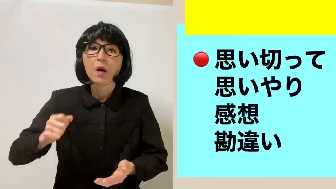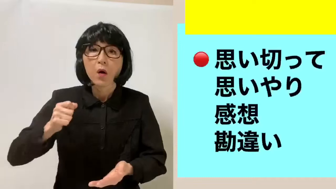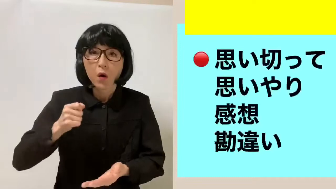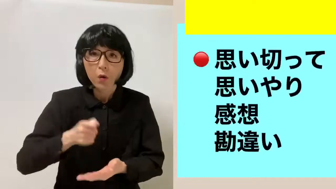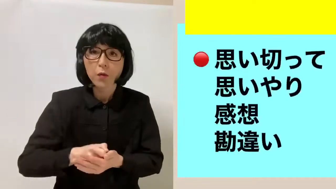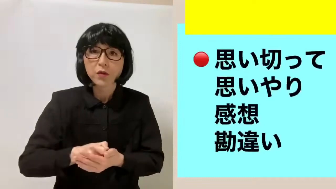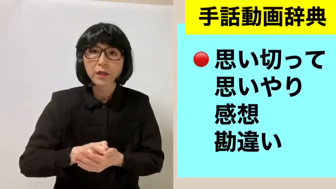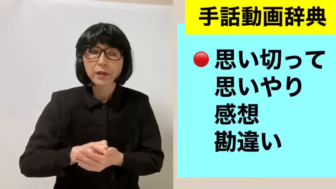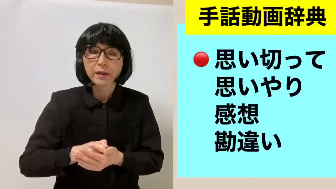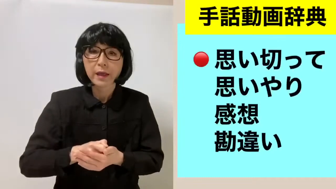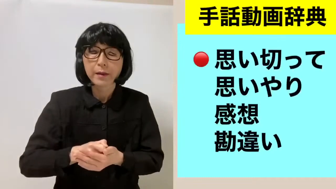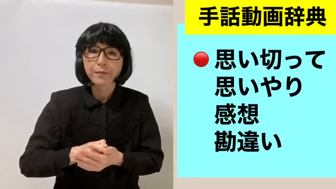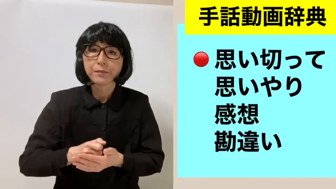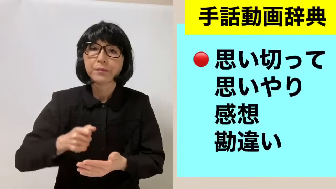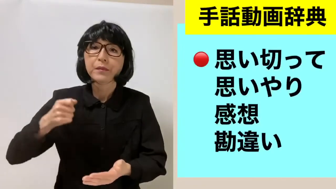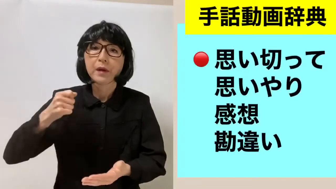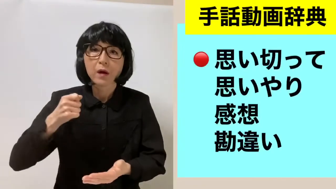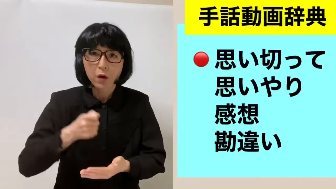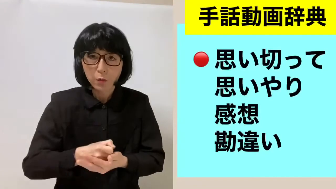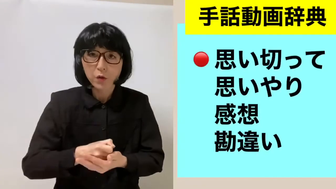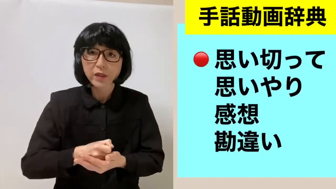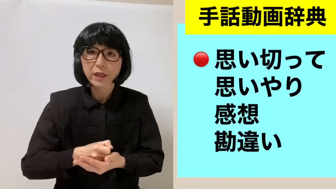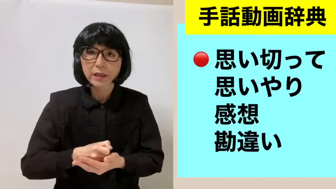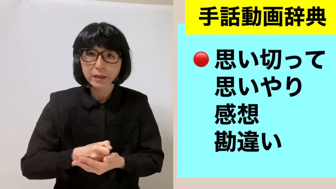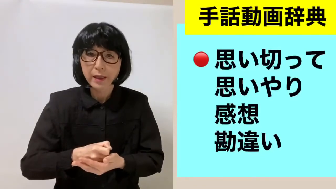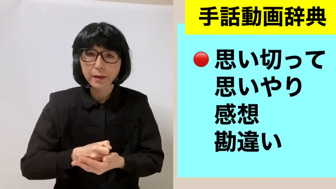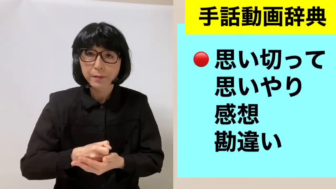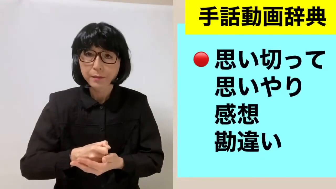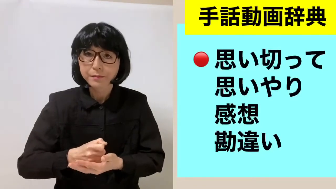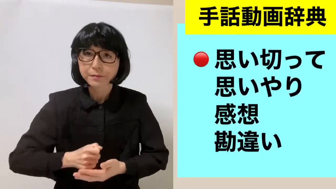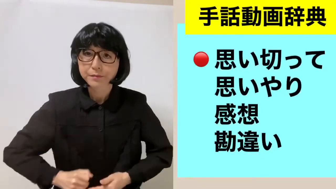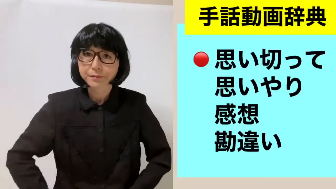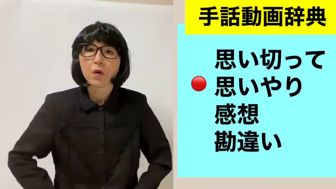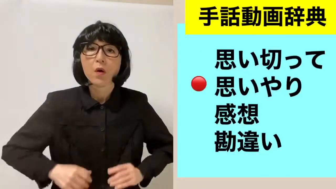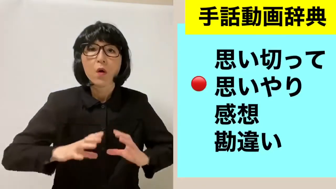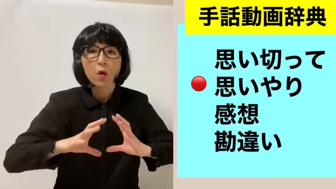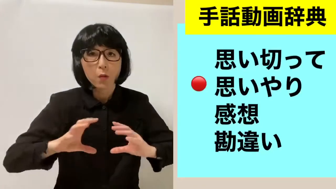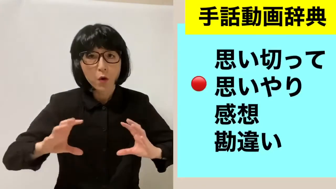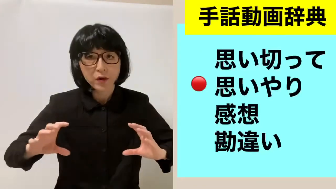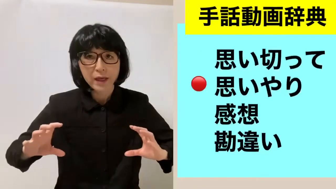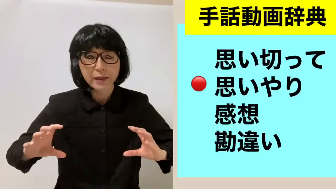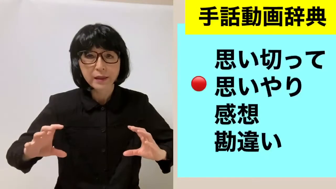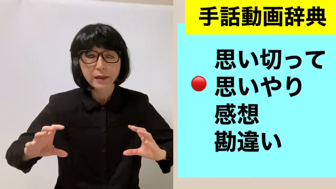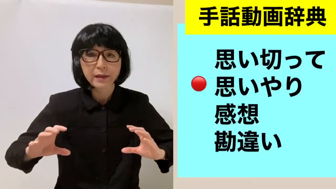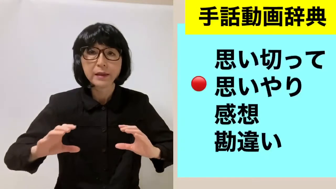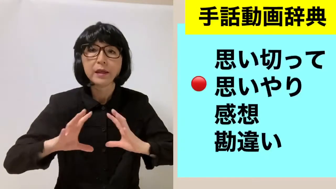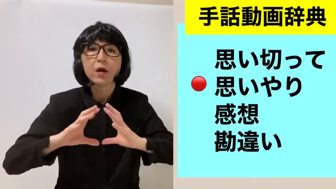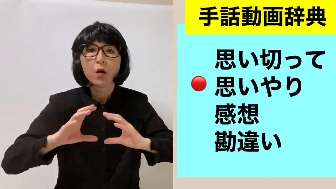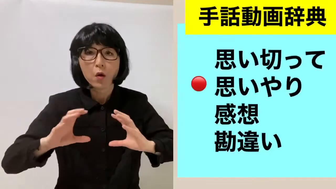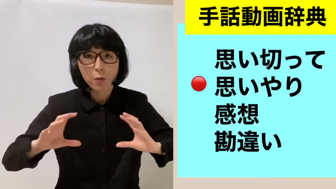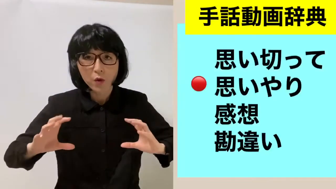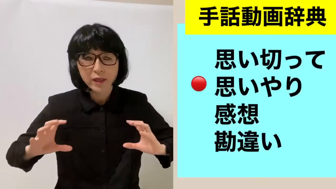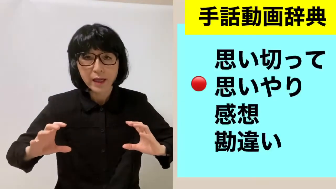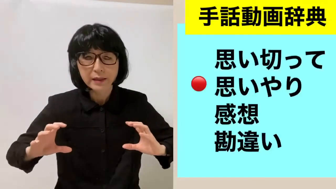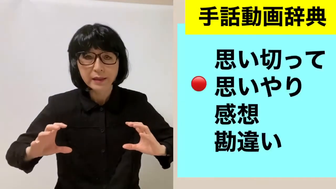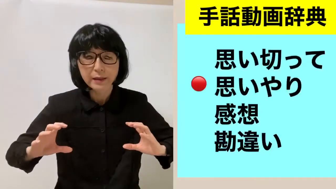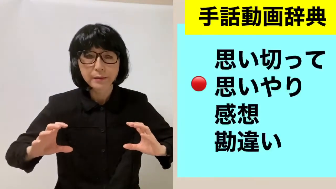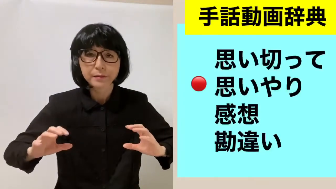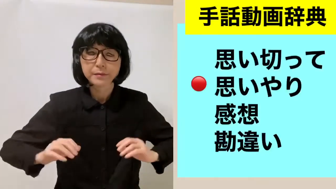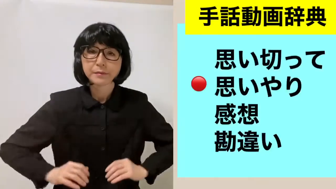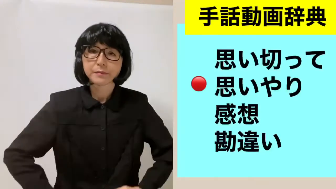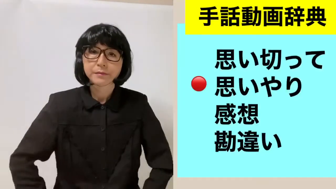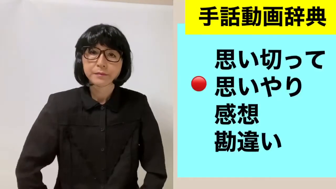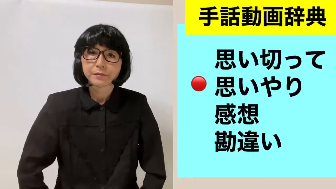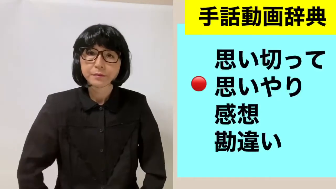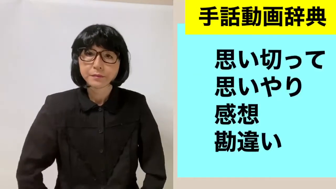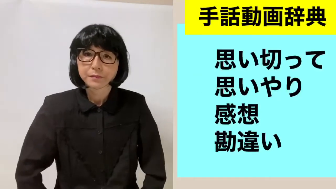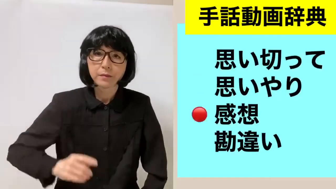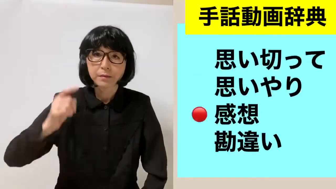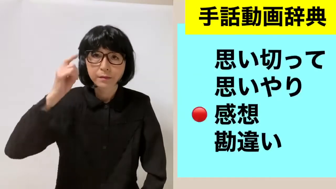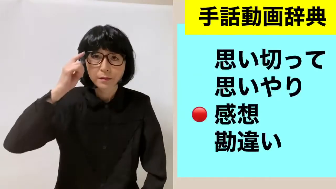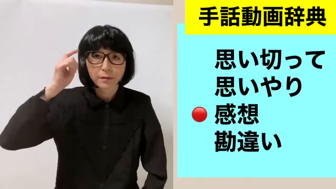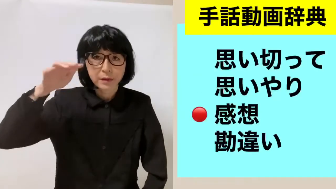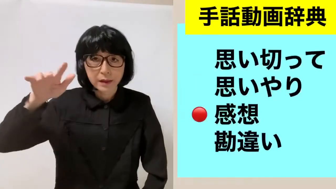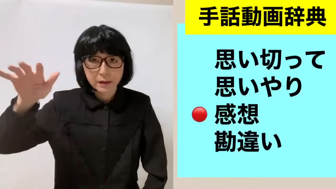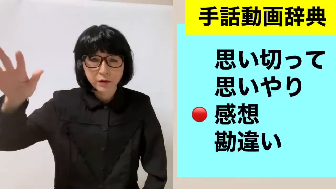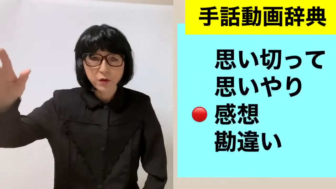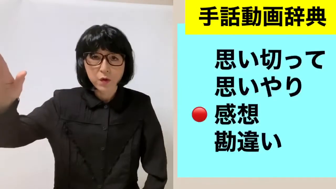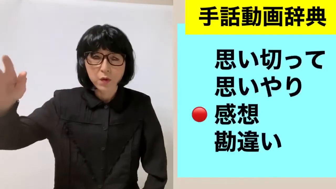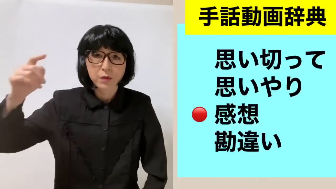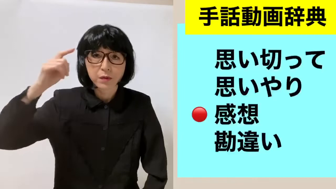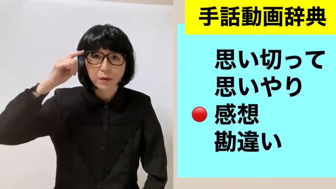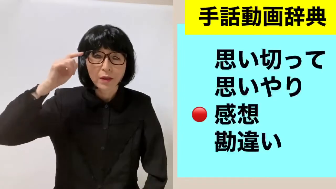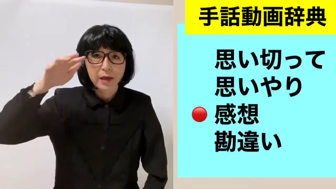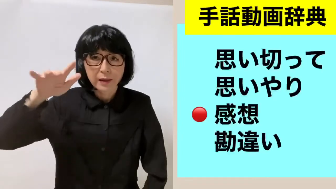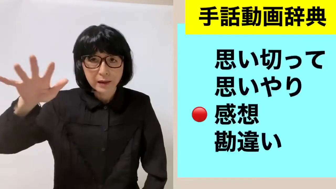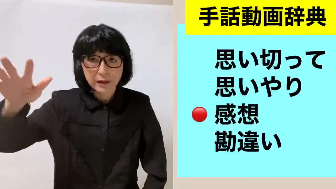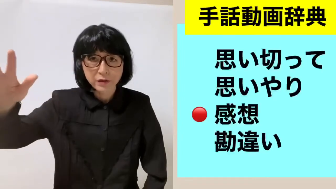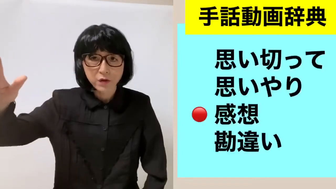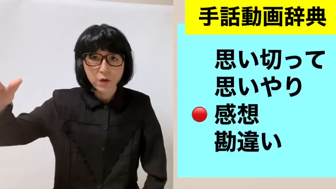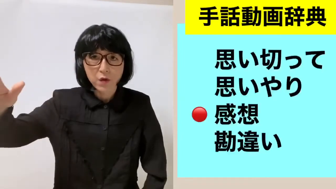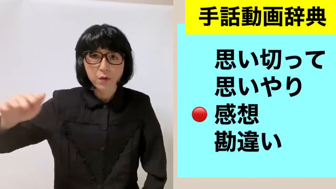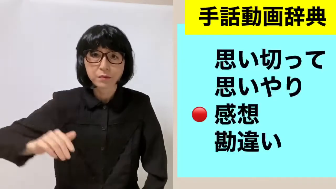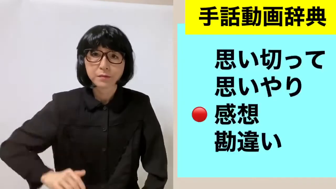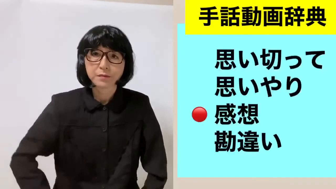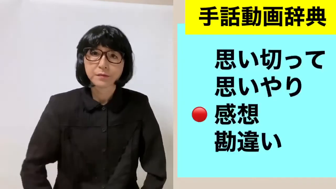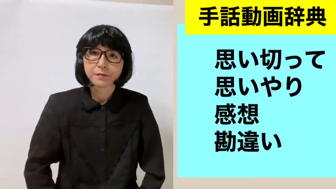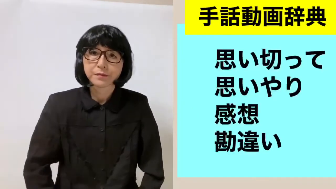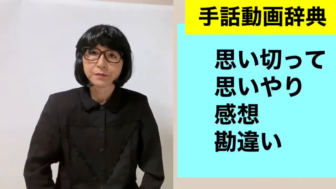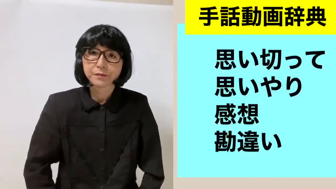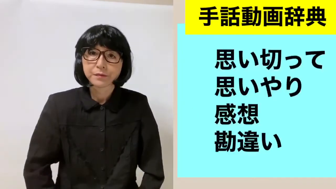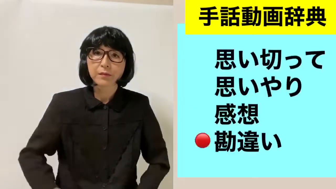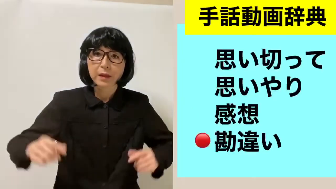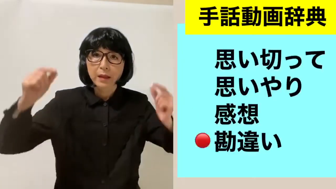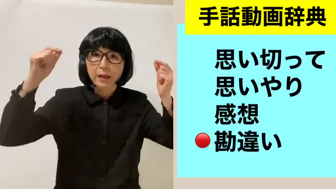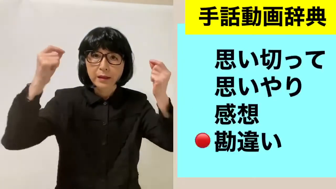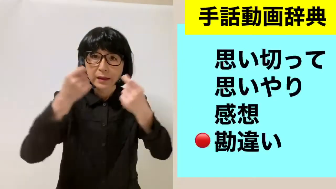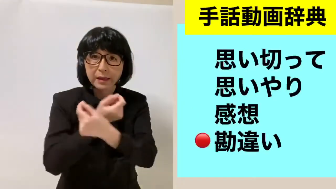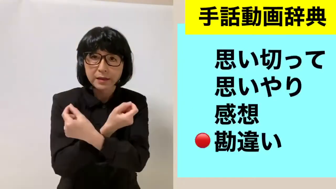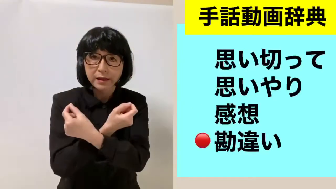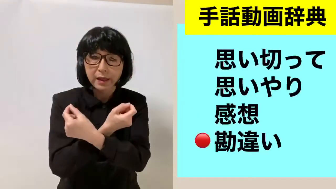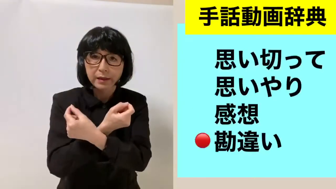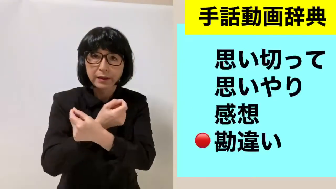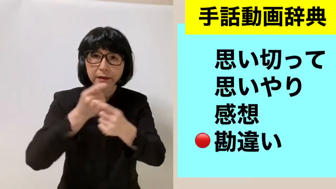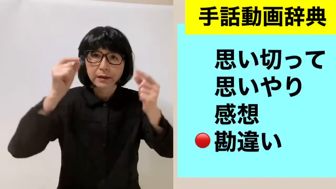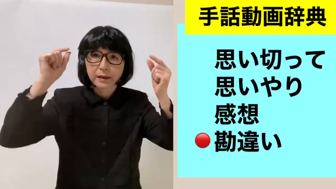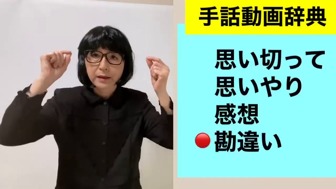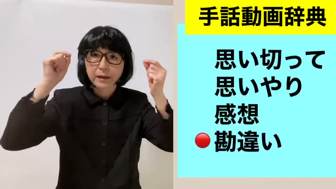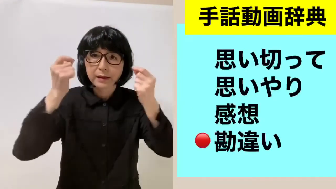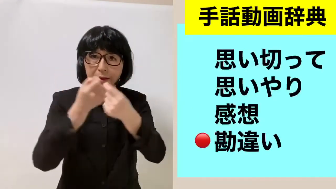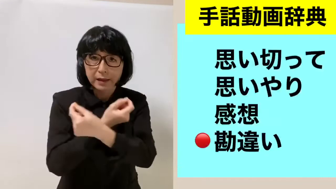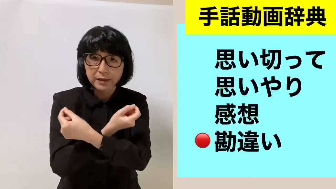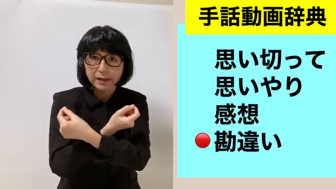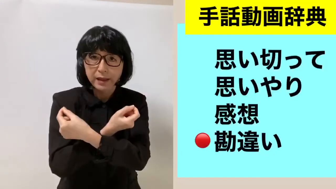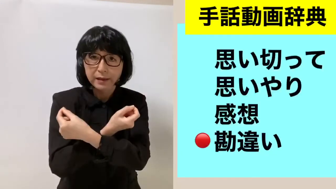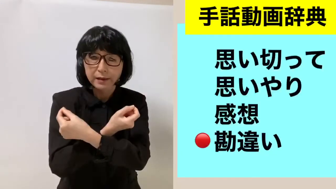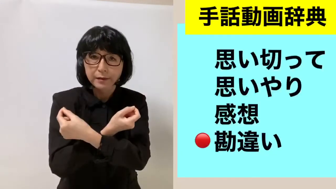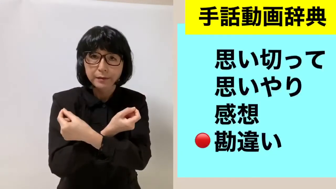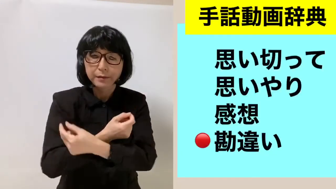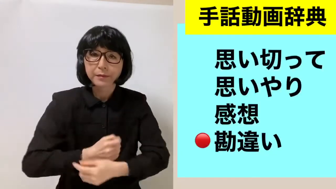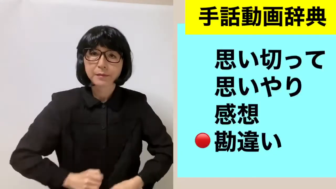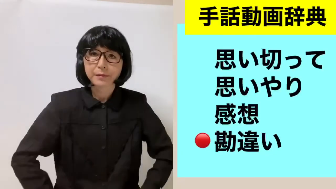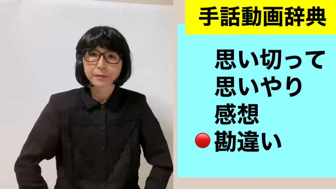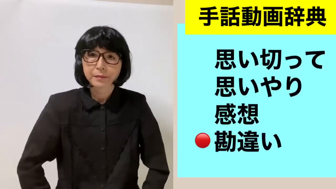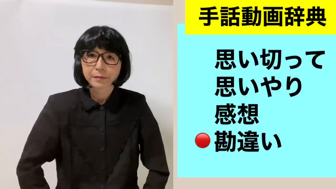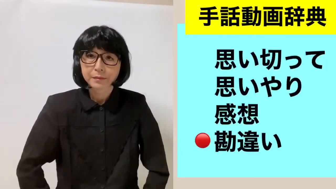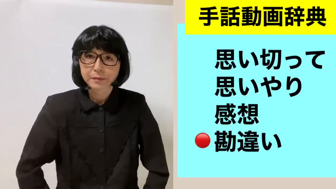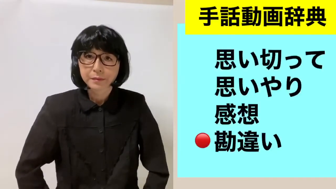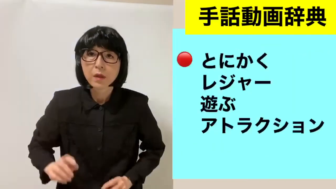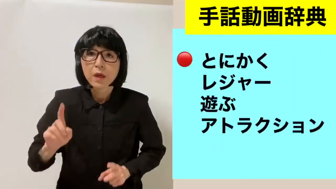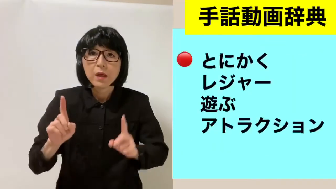思い切って/思いやり/感想/勘違い